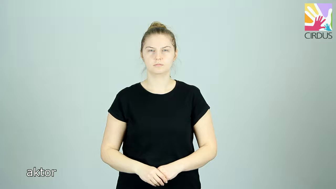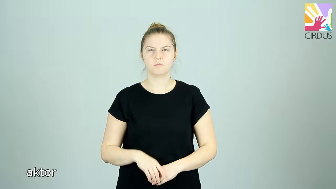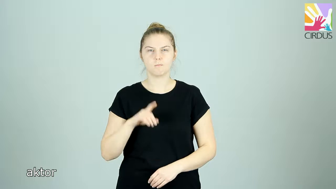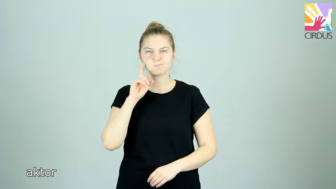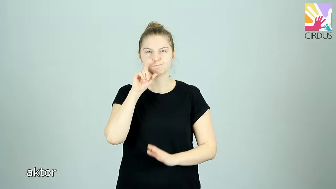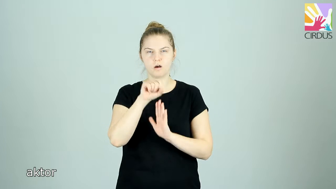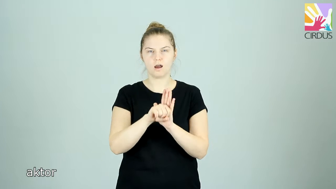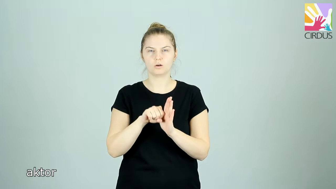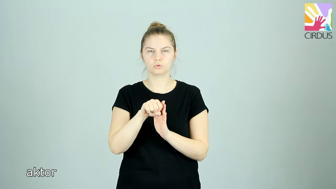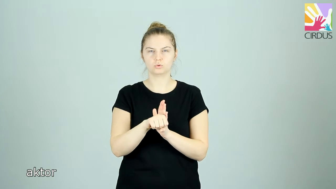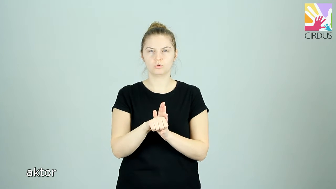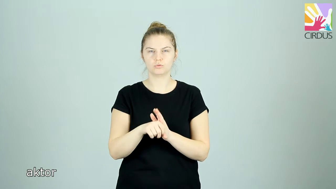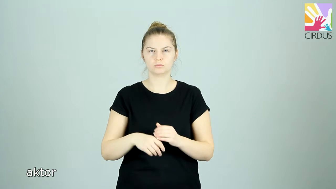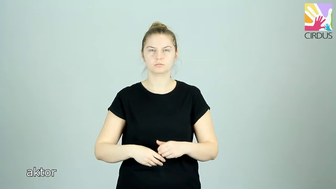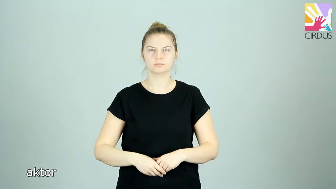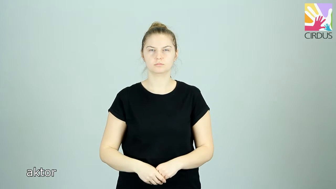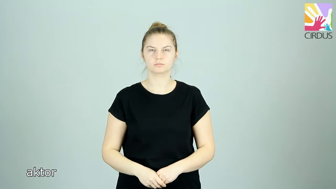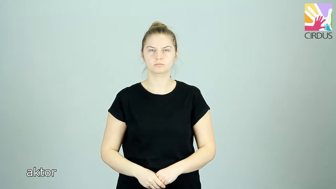aktor